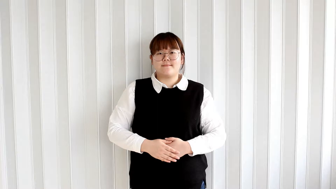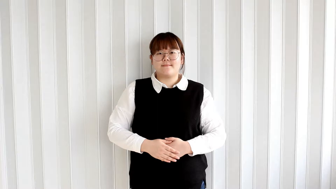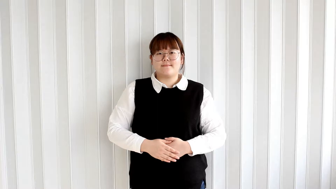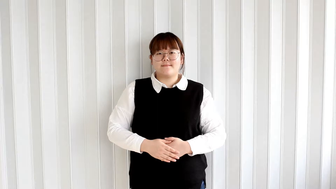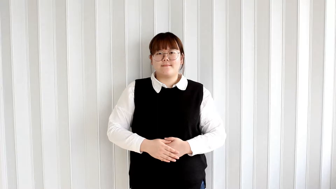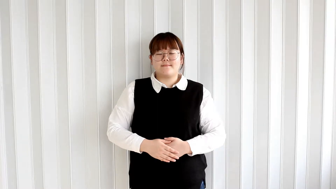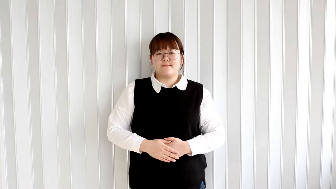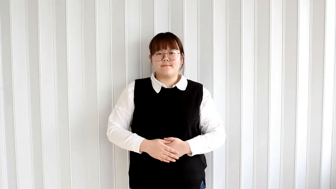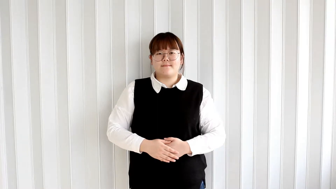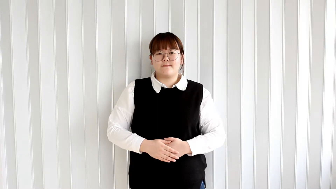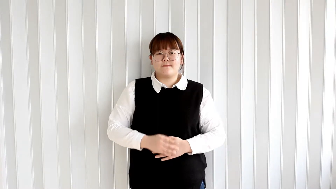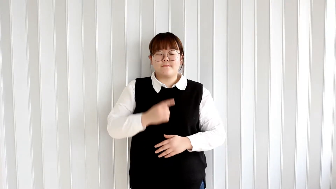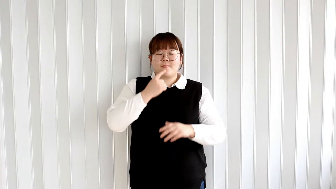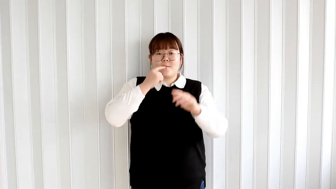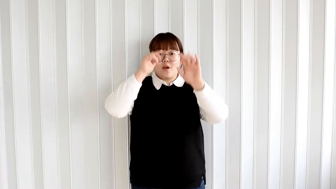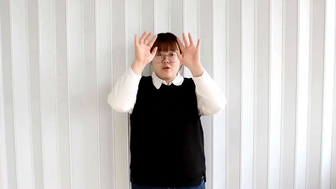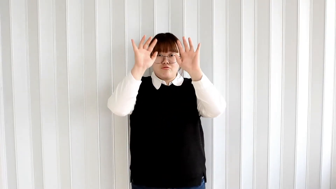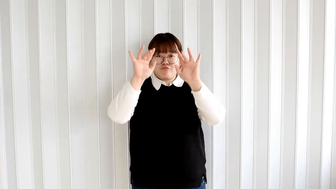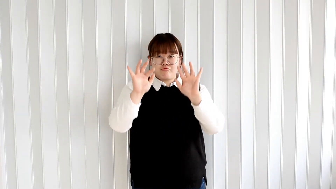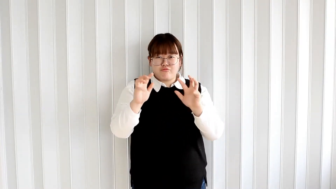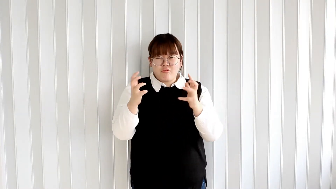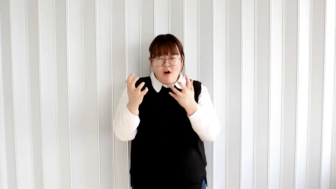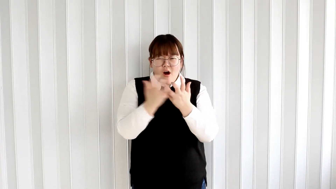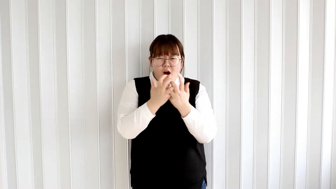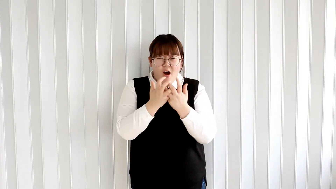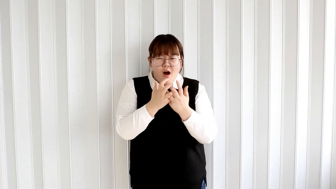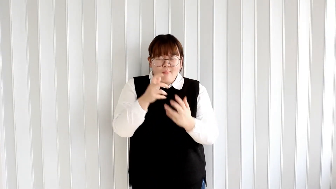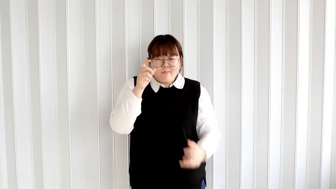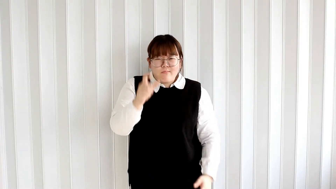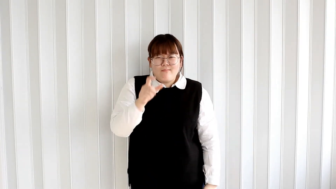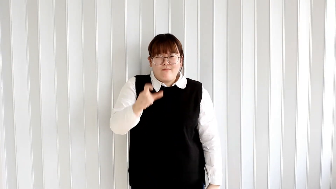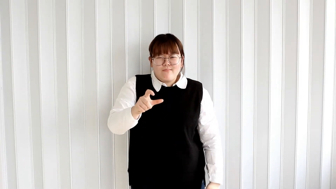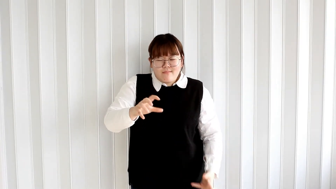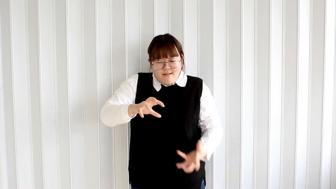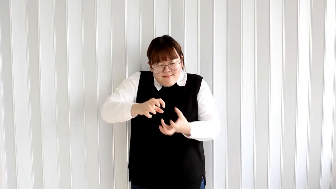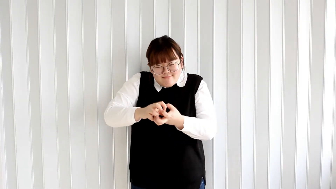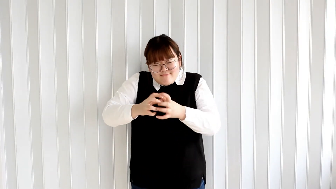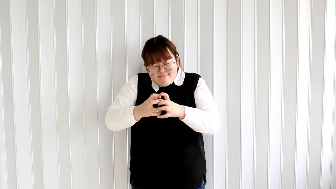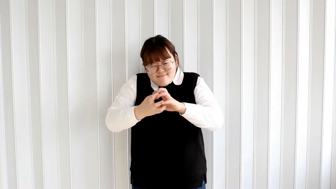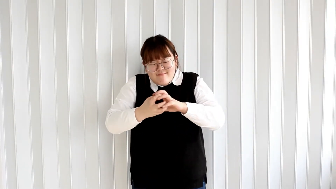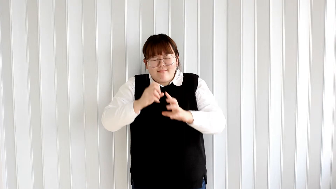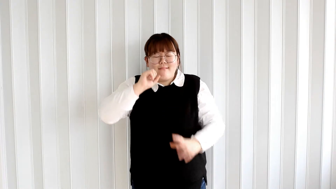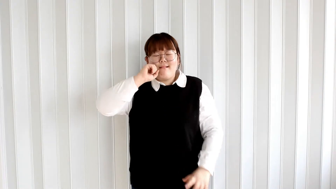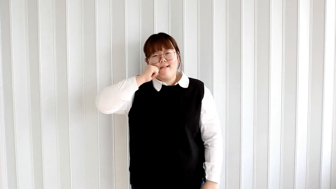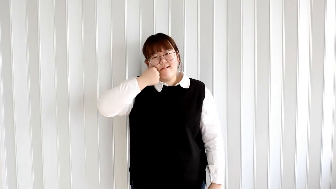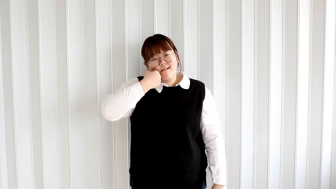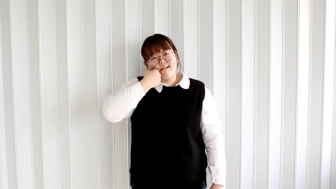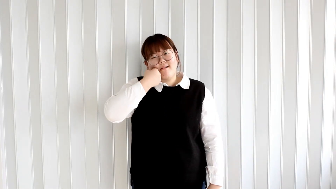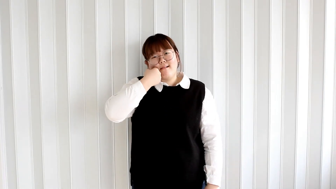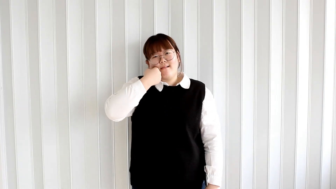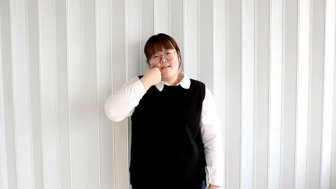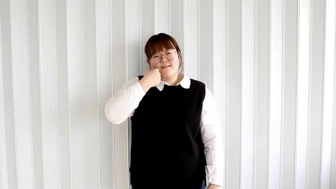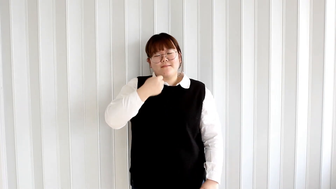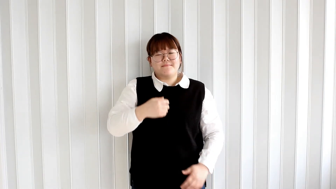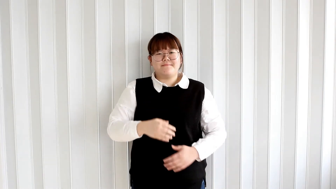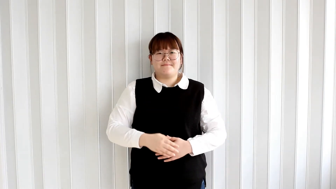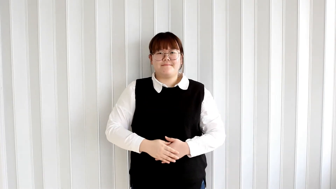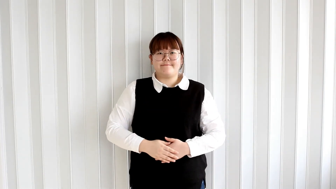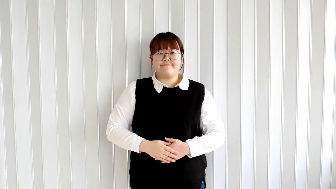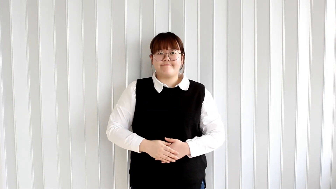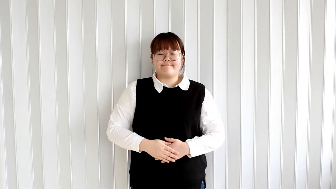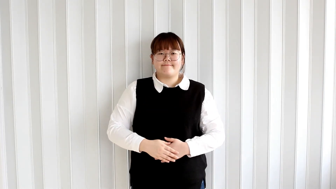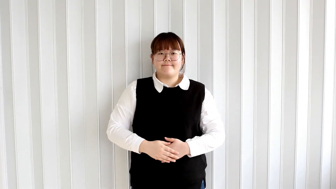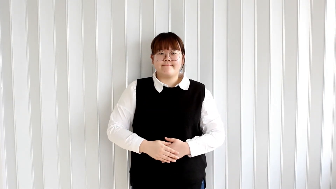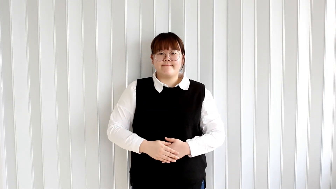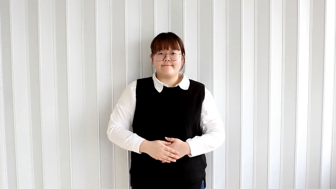눈이얼어서뭉치기가쉽지않다